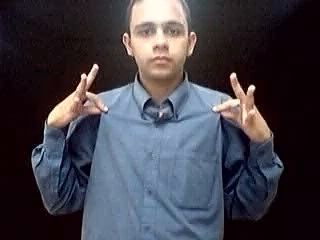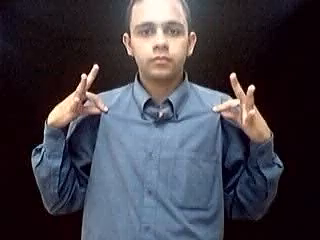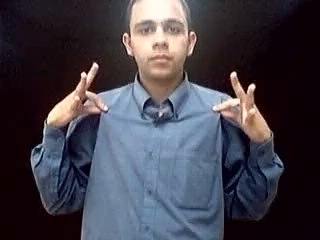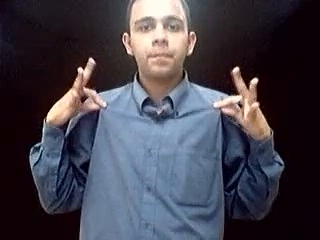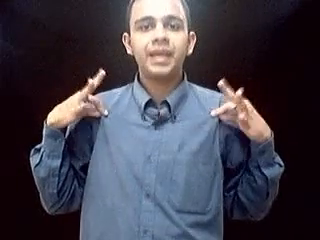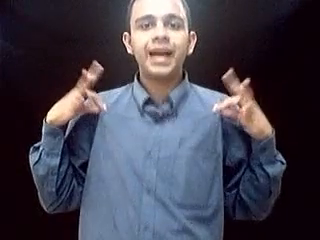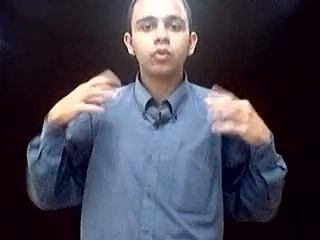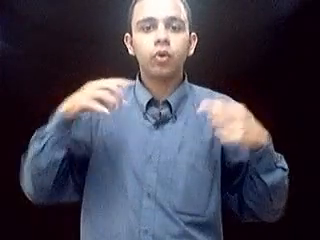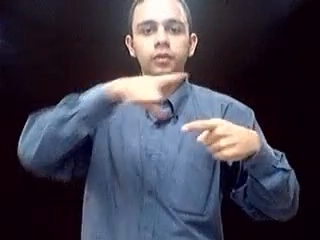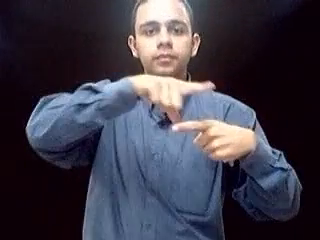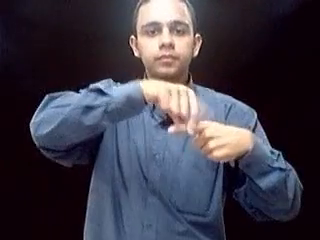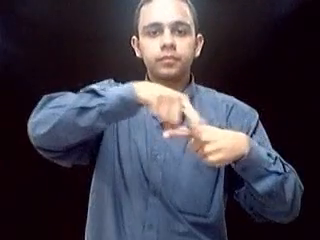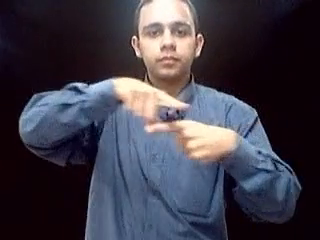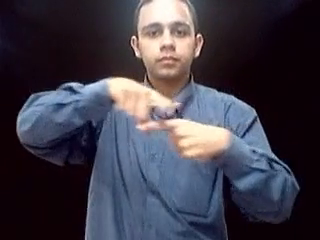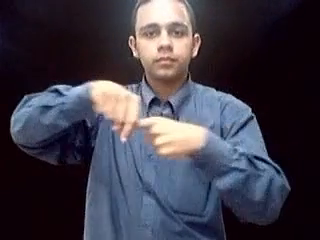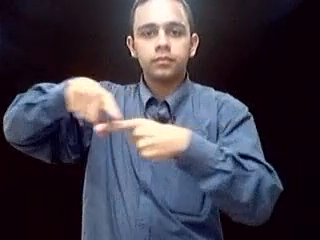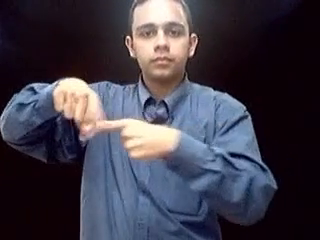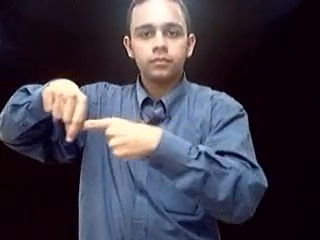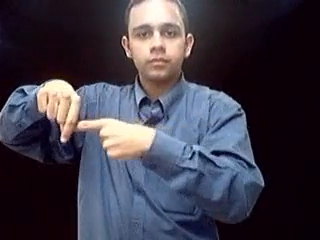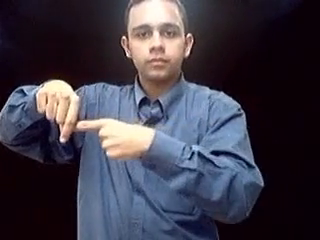pregador